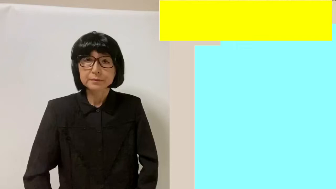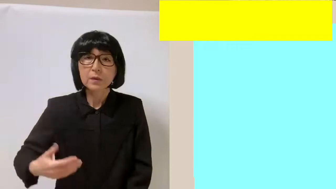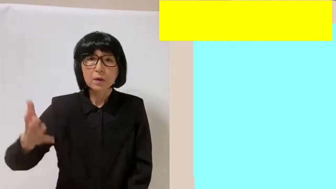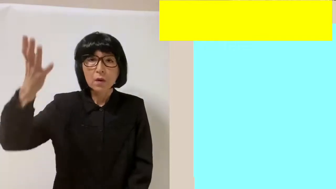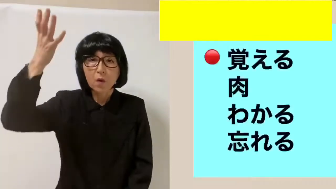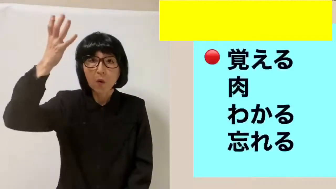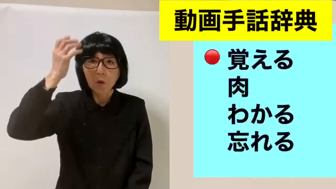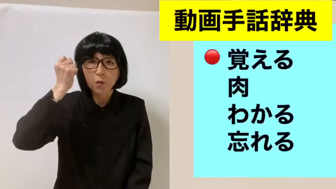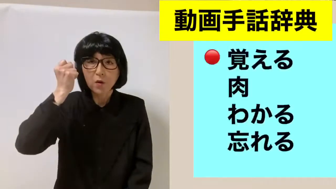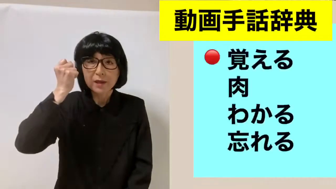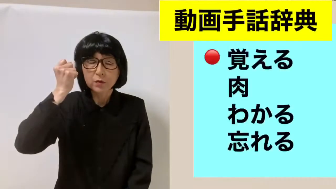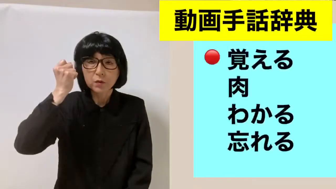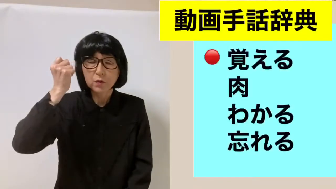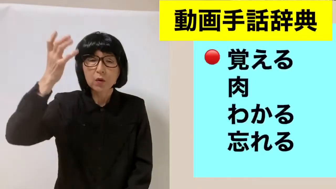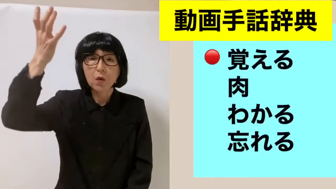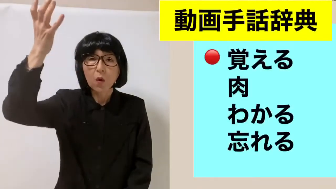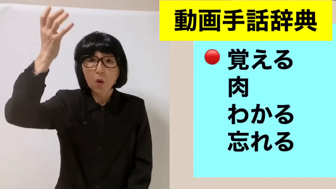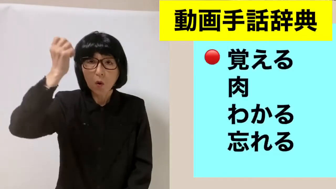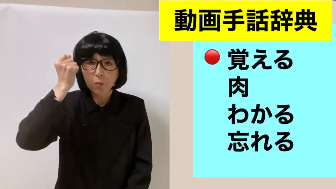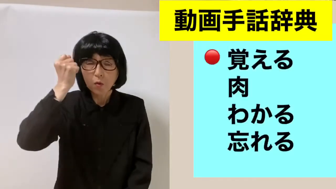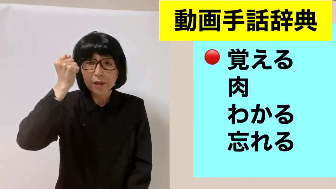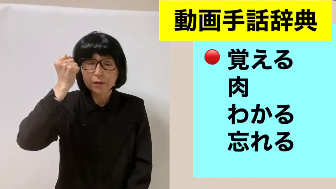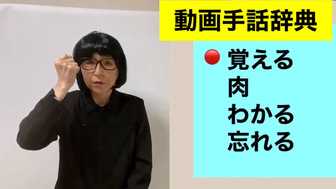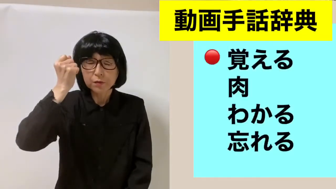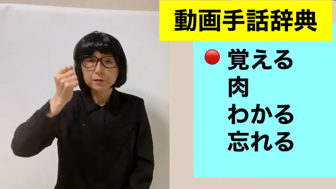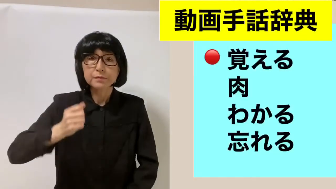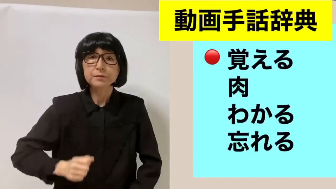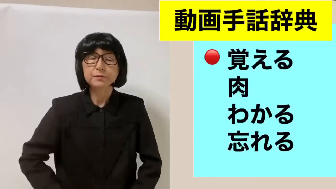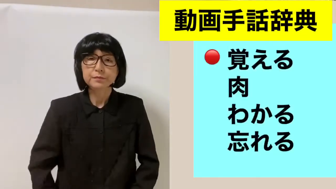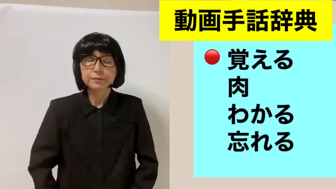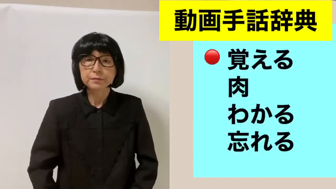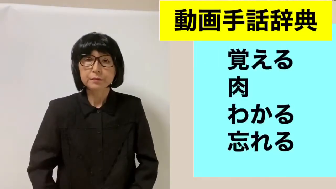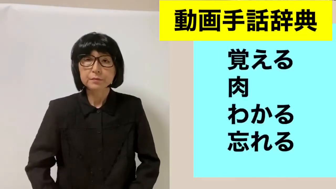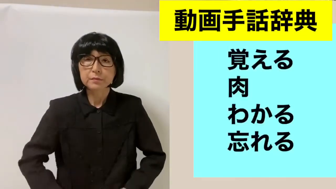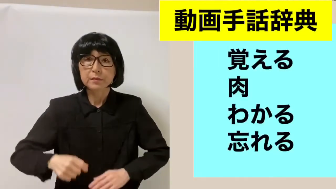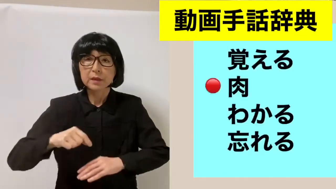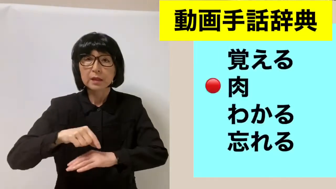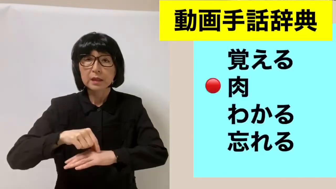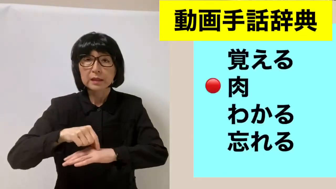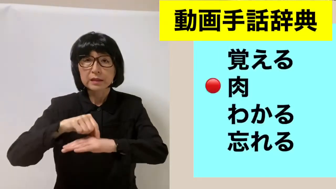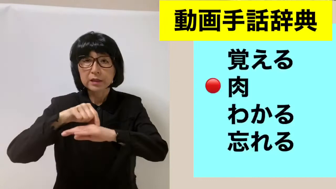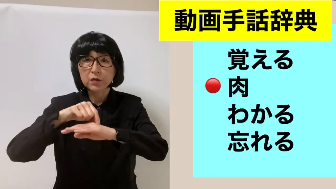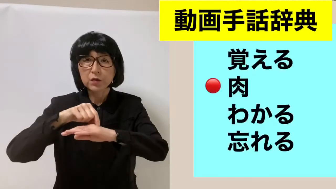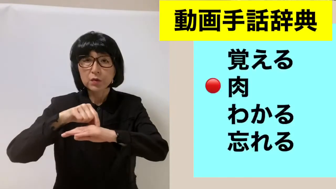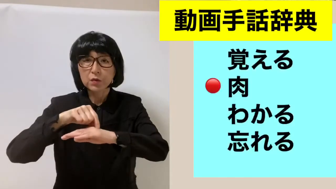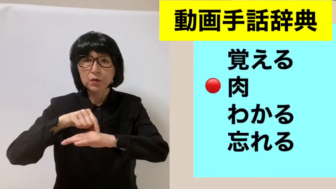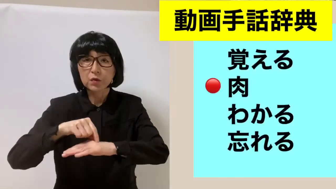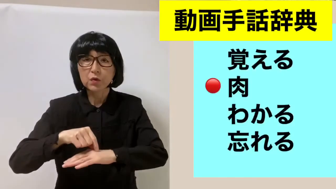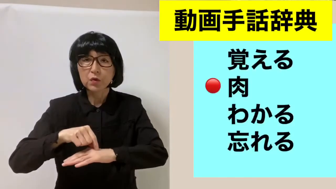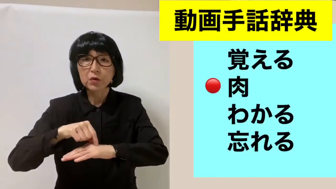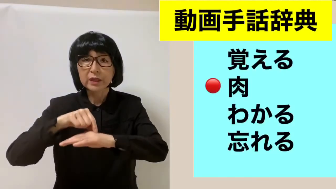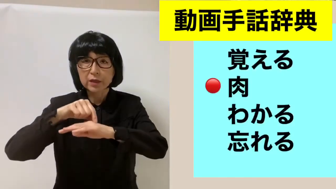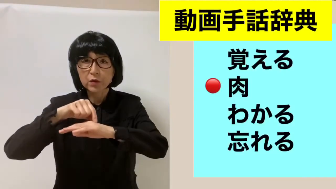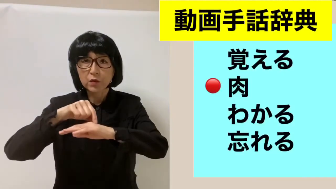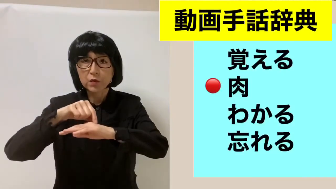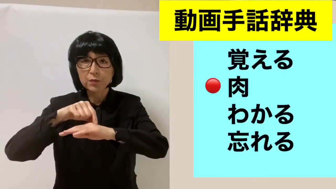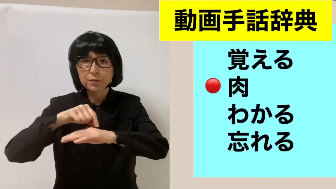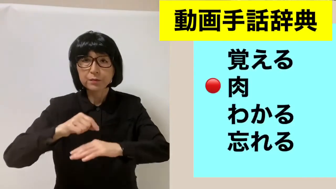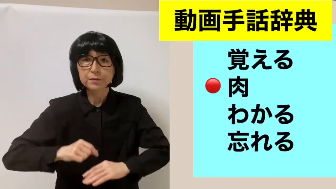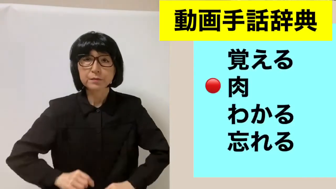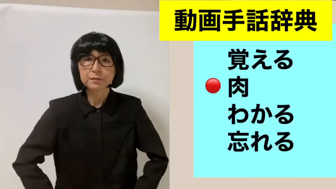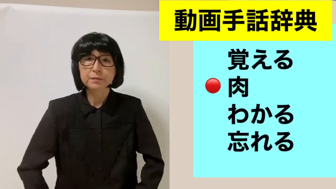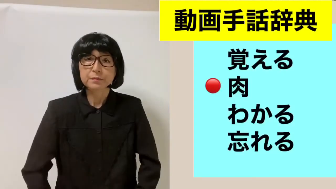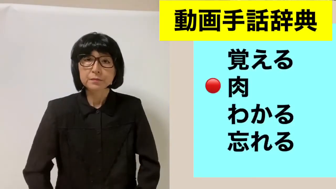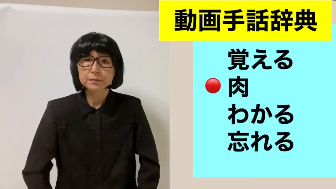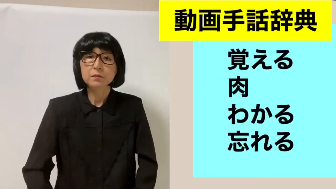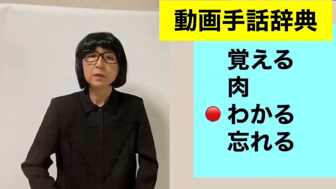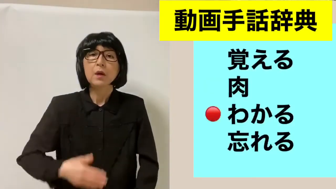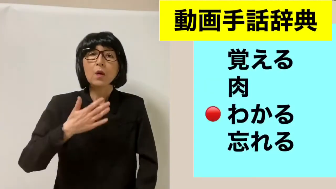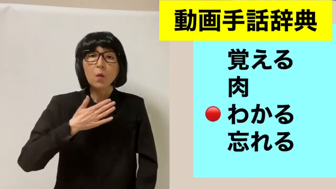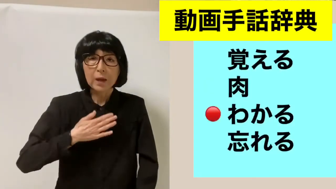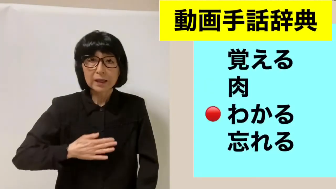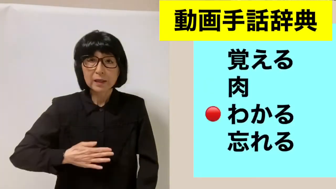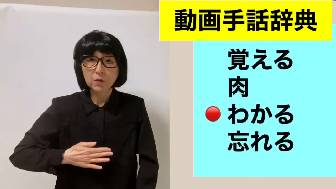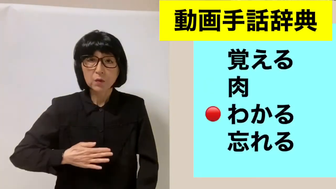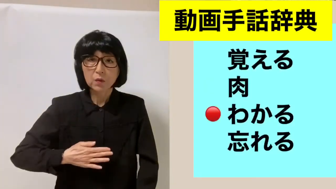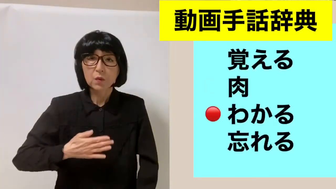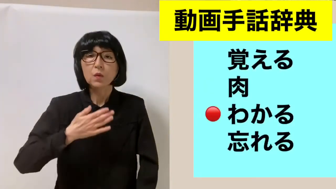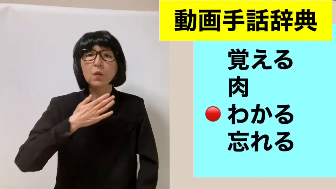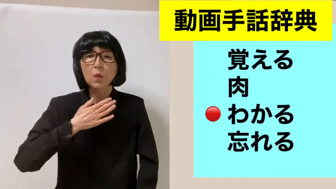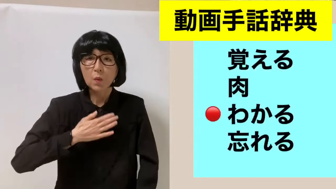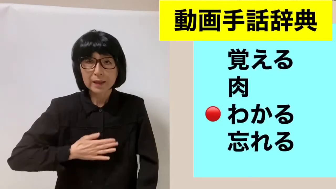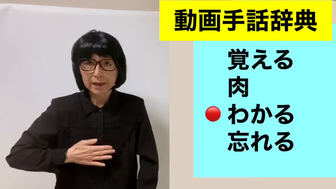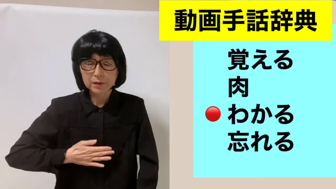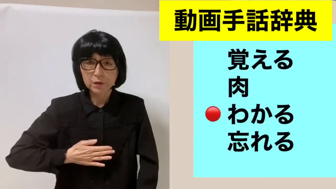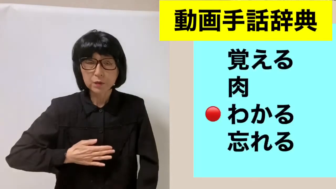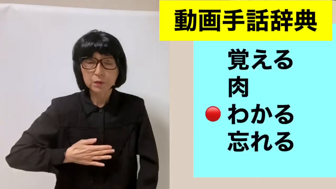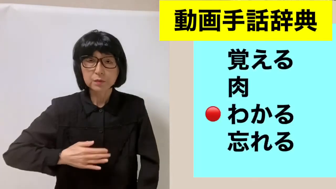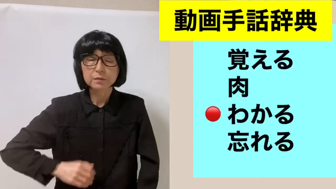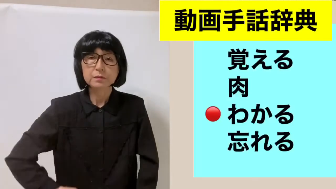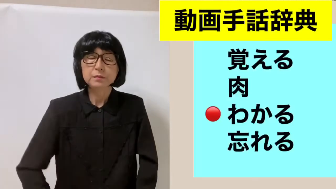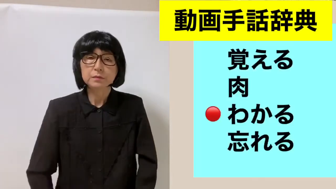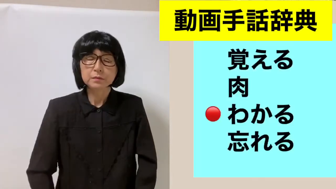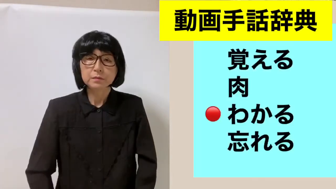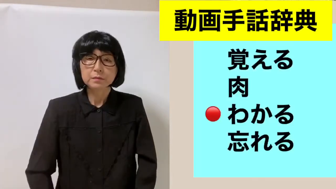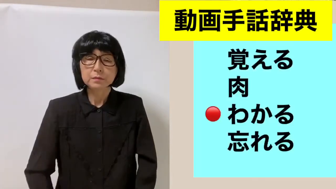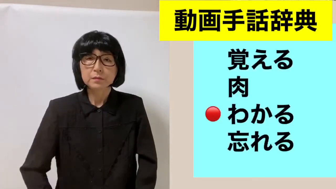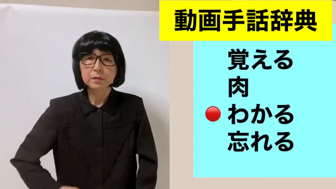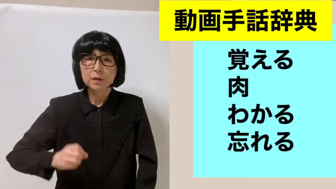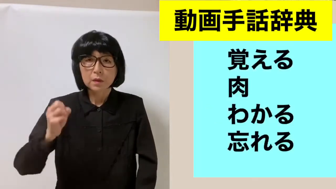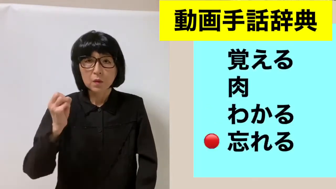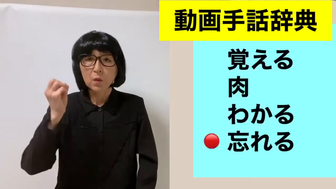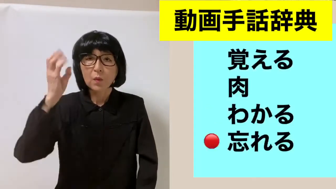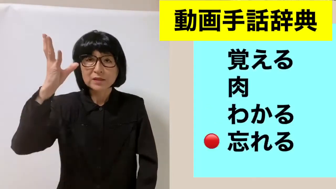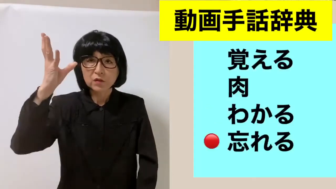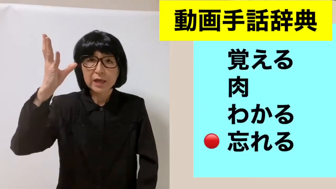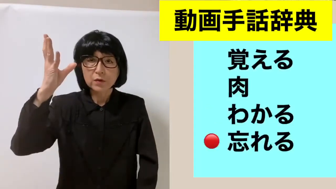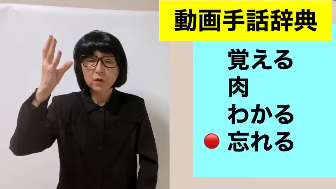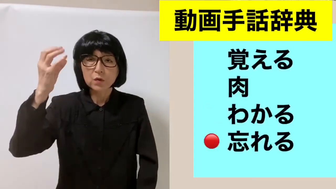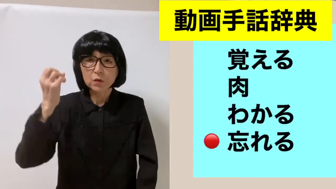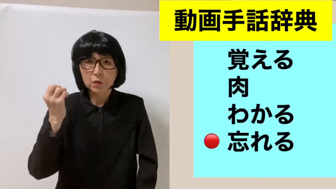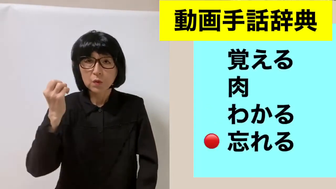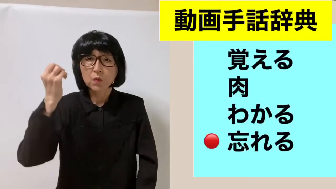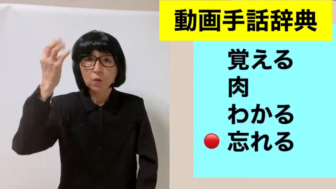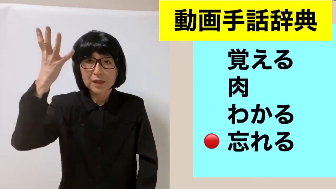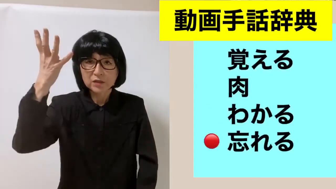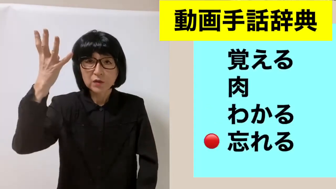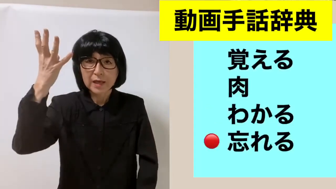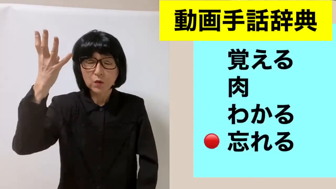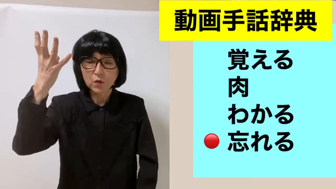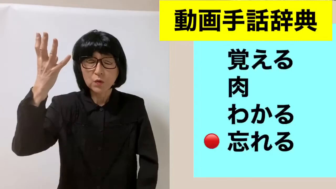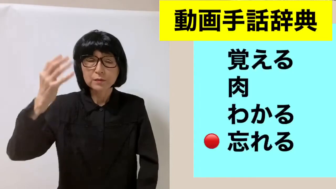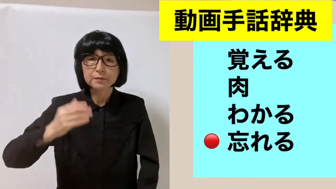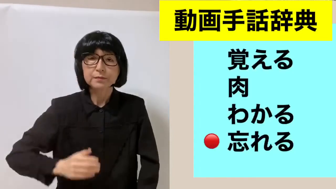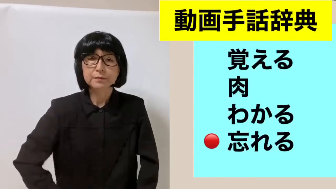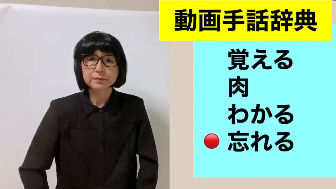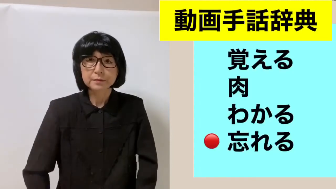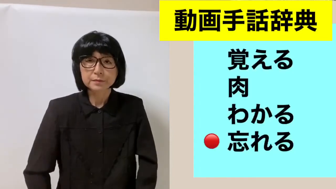覚える/肉/わかる/忘れる